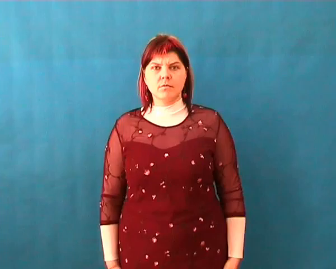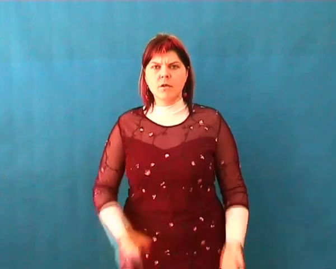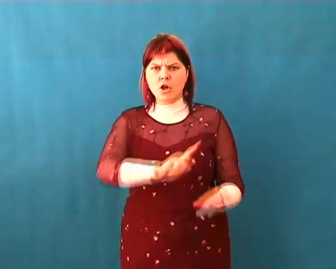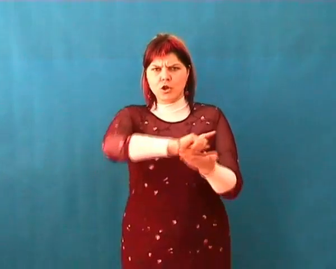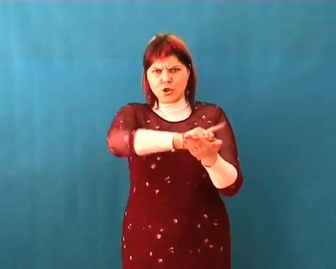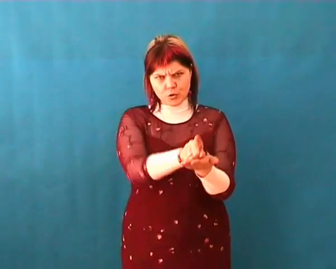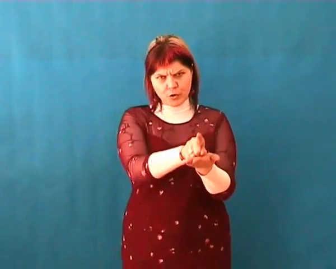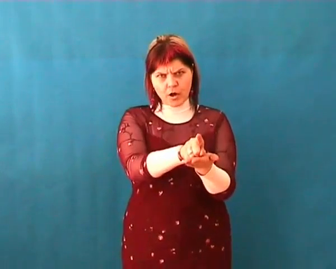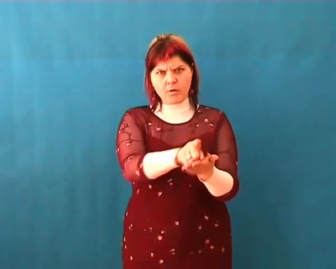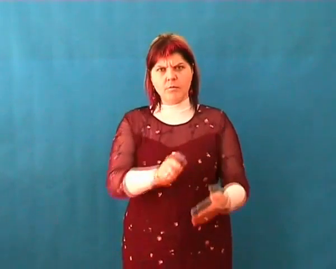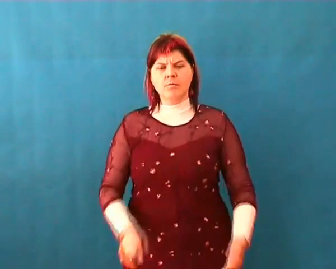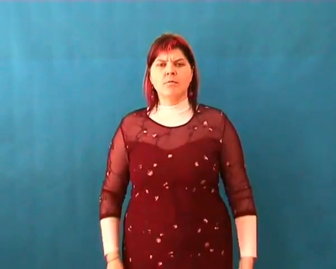szybko